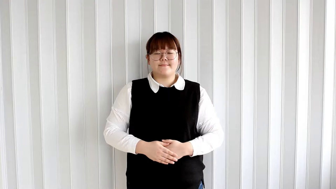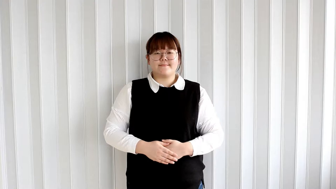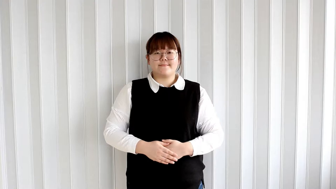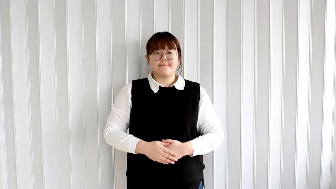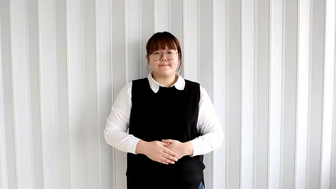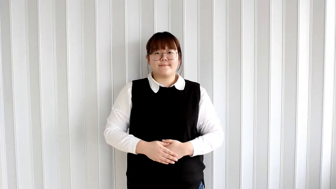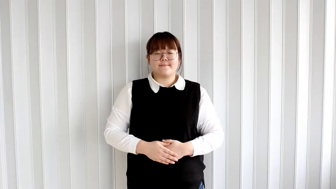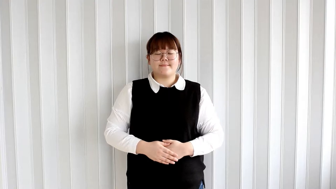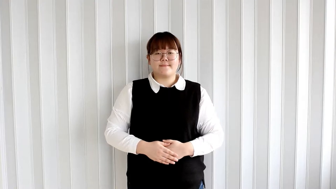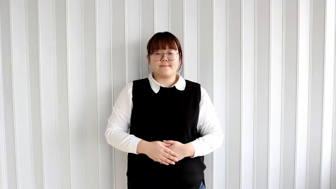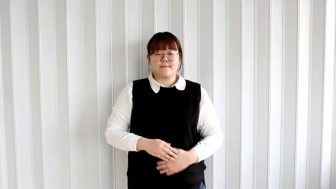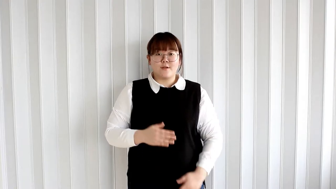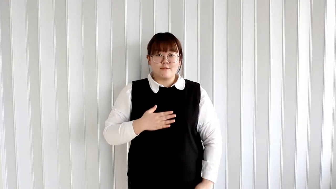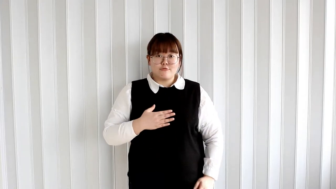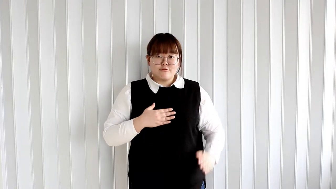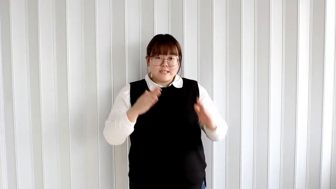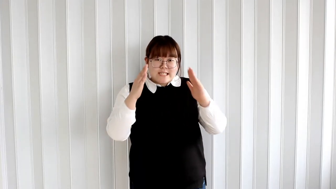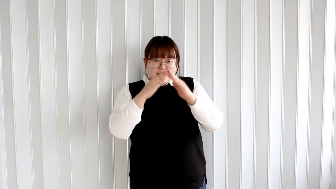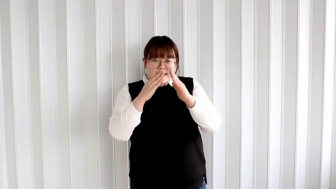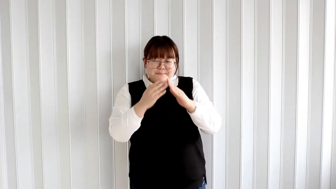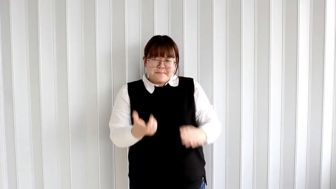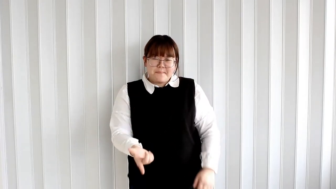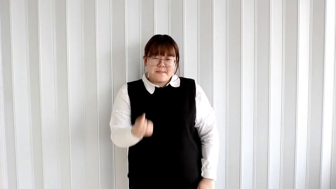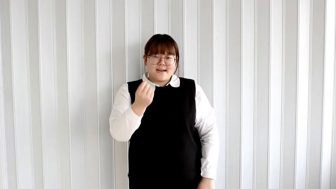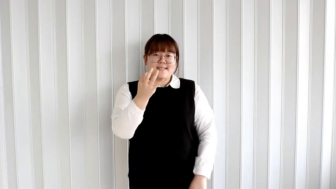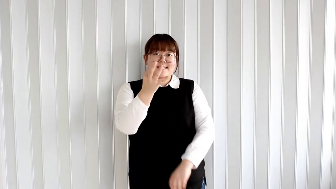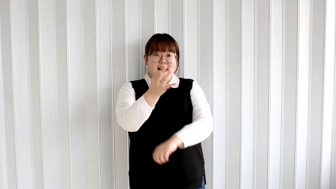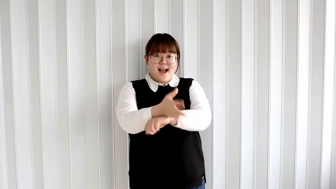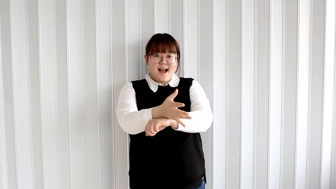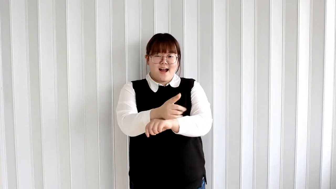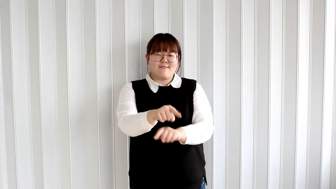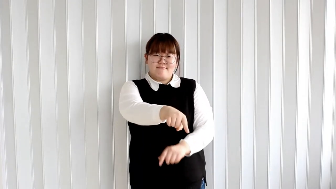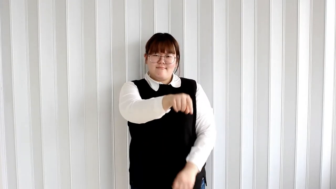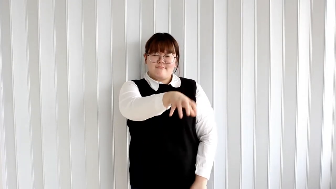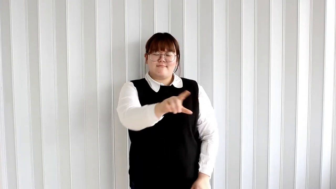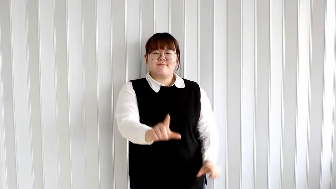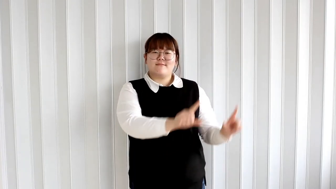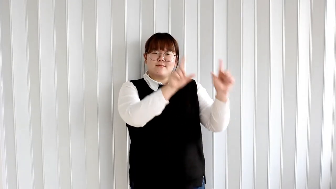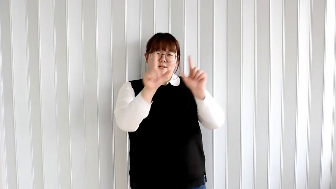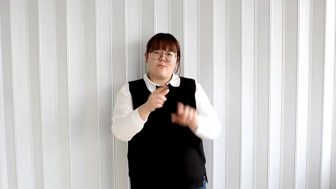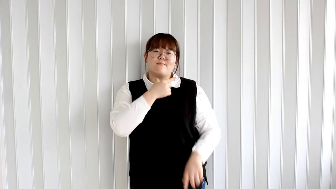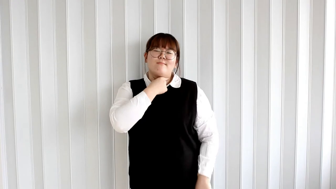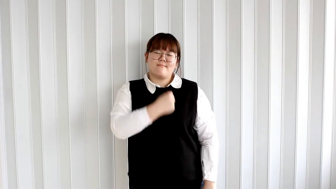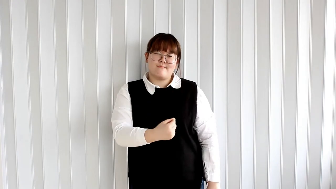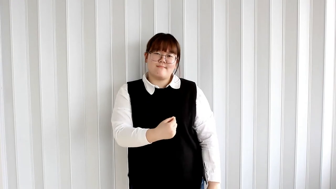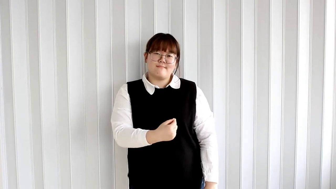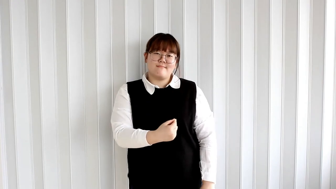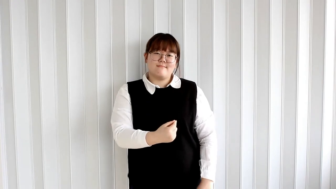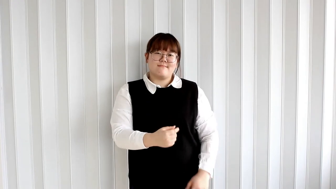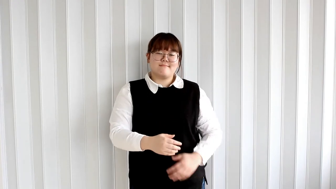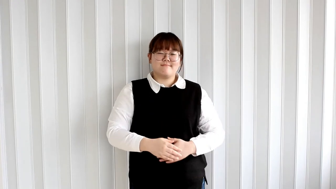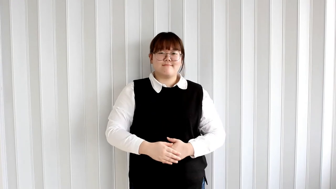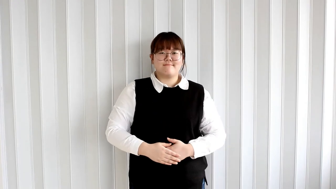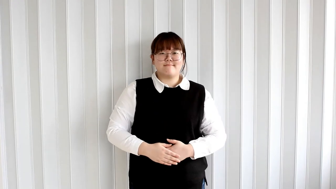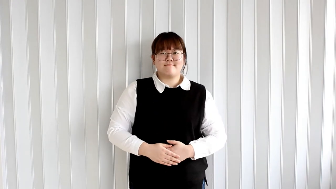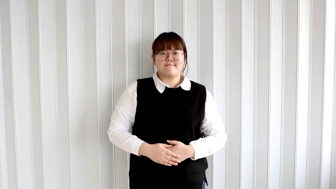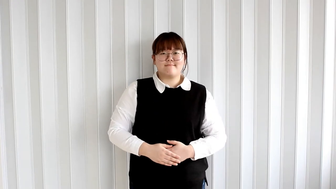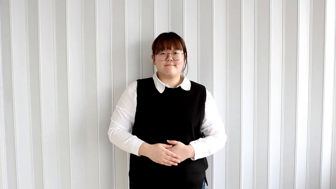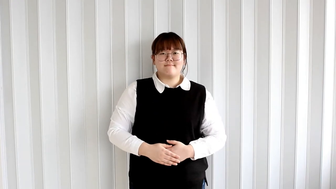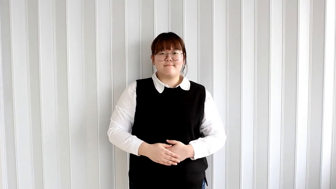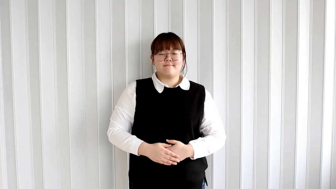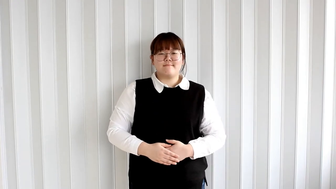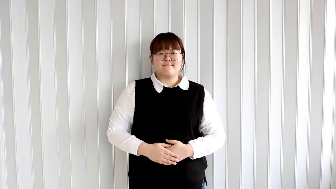우리도빨리집을사서거기서살았으면좋겠다